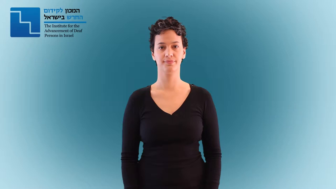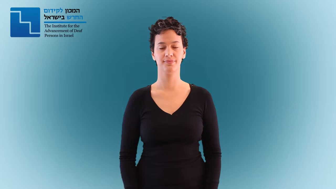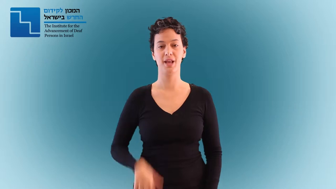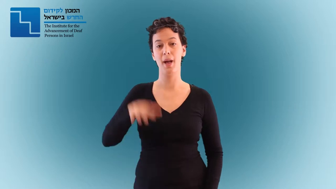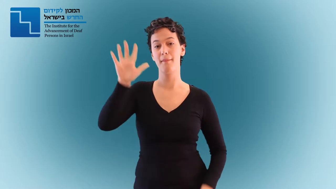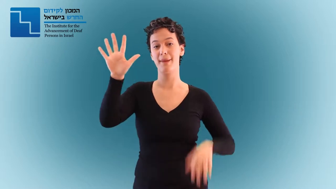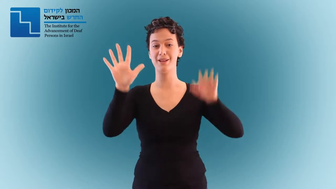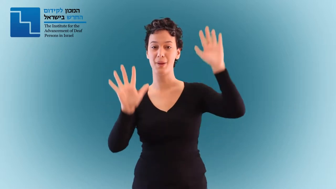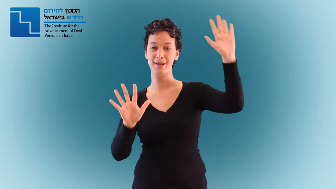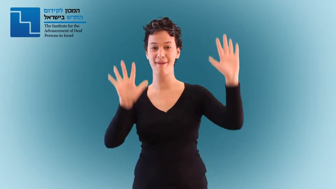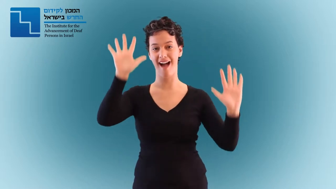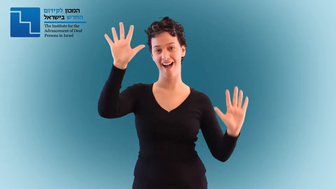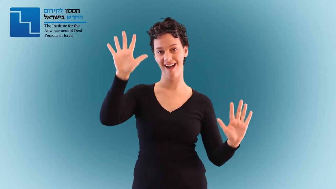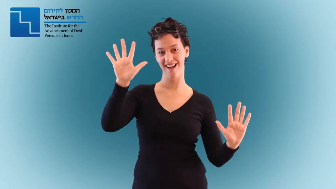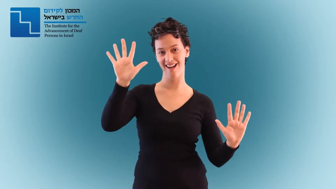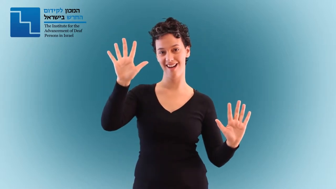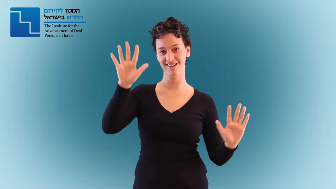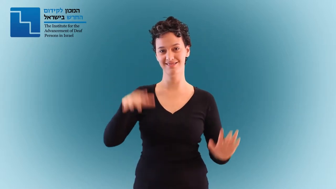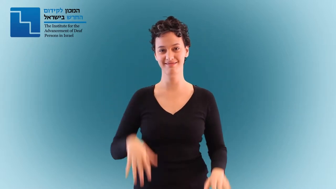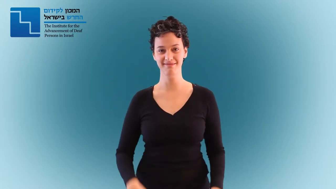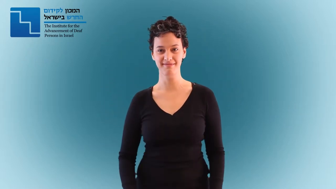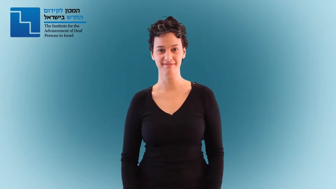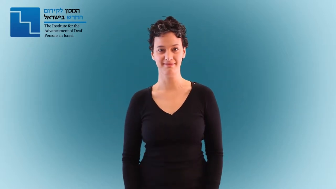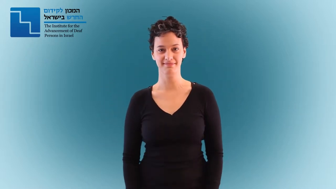פנטומימה